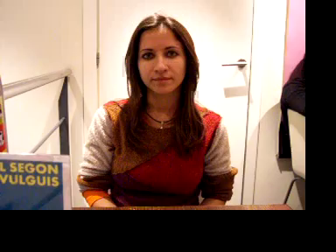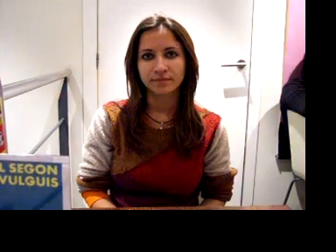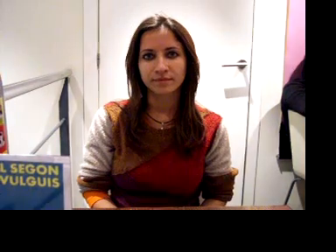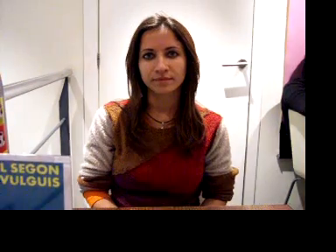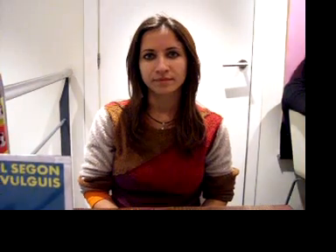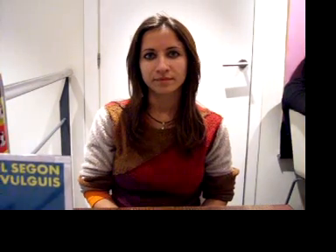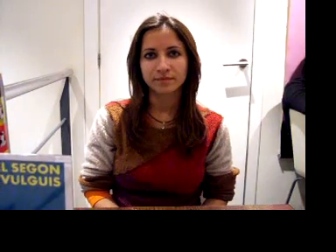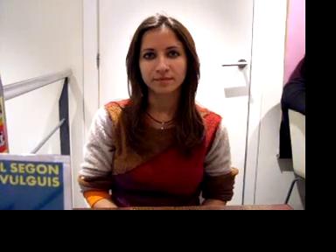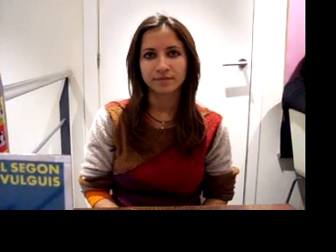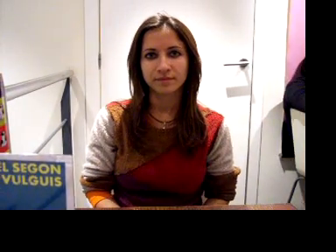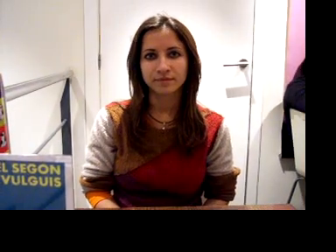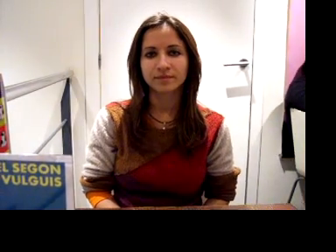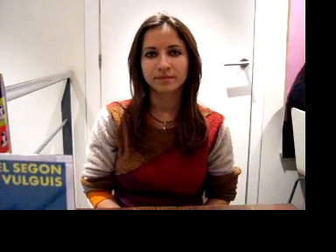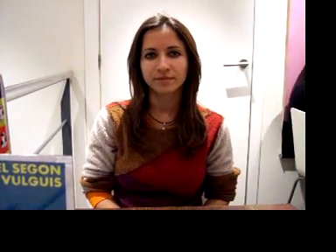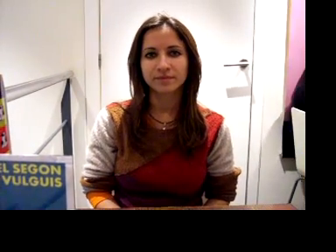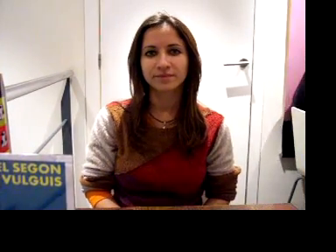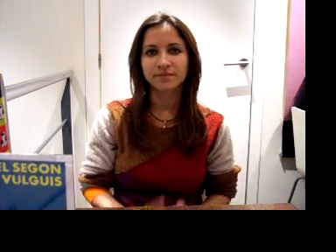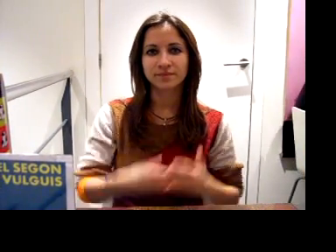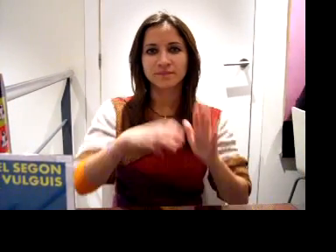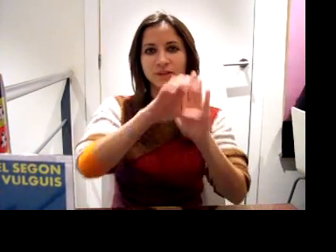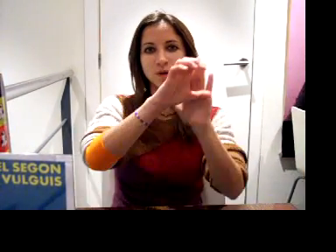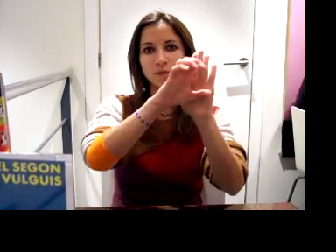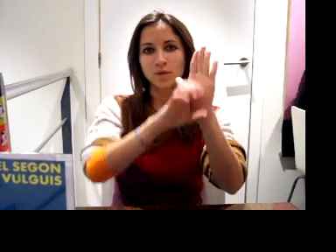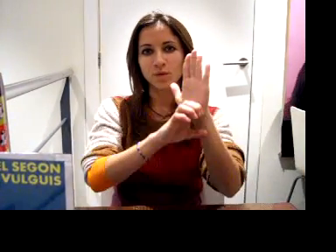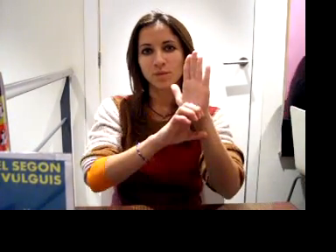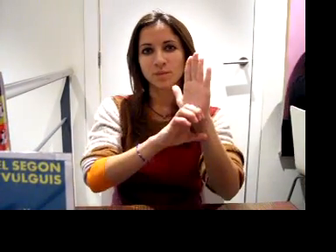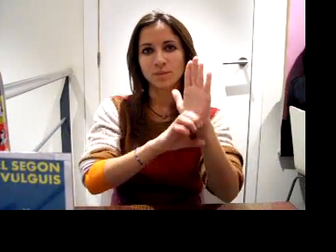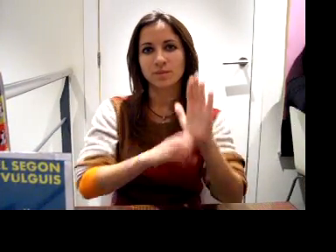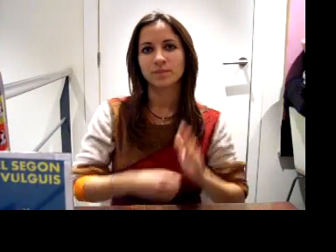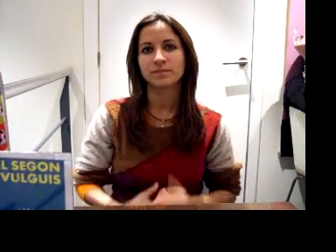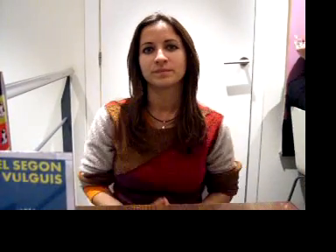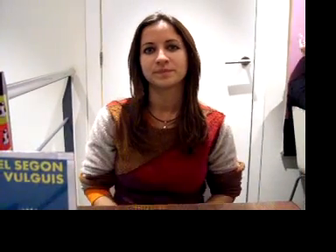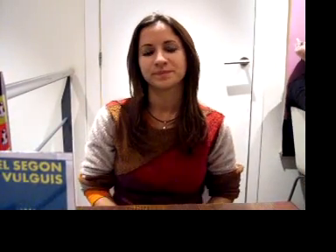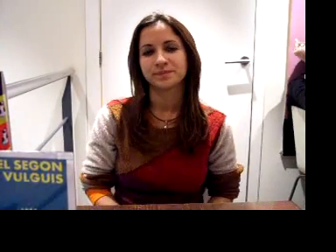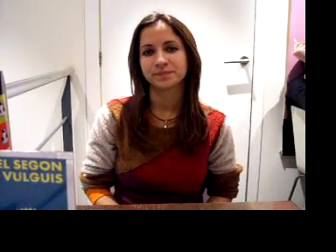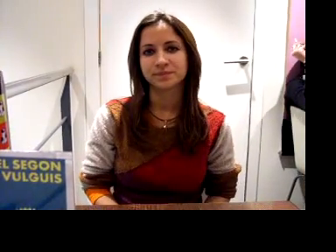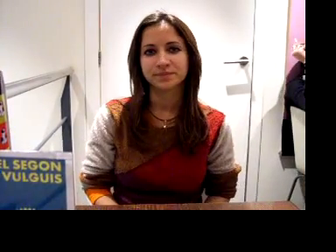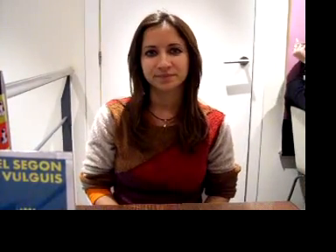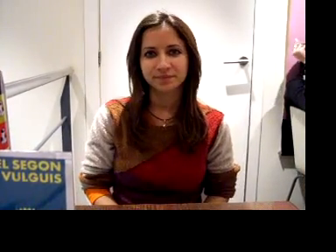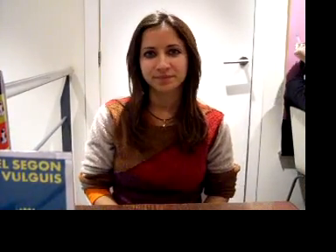curriculum